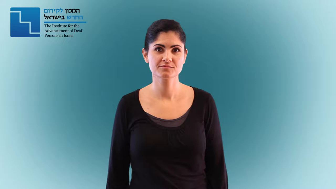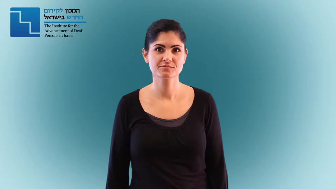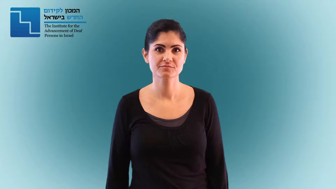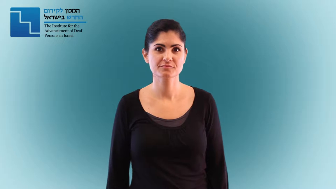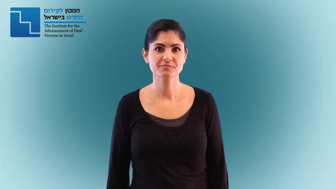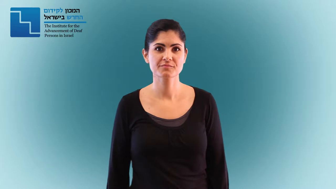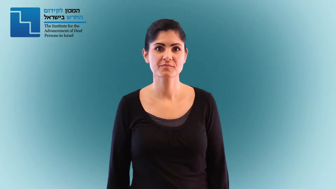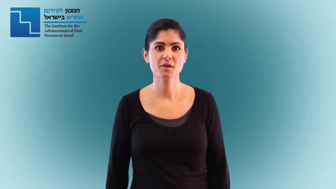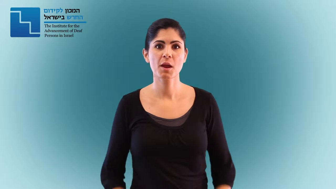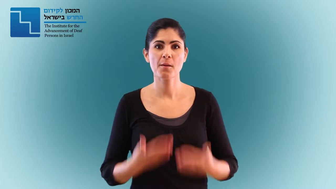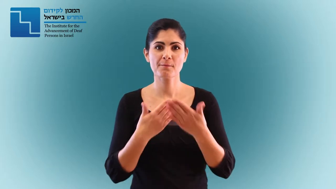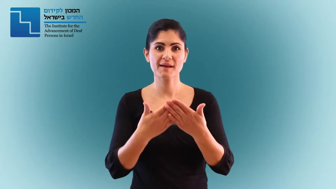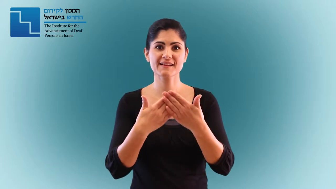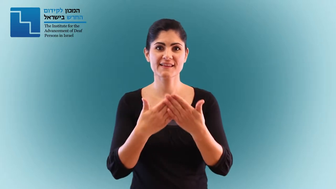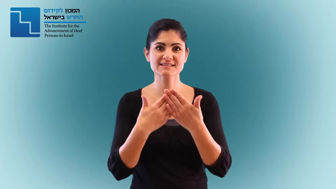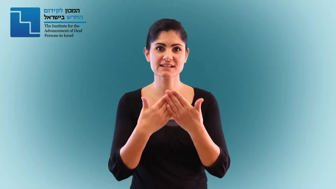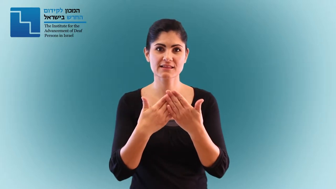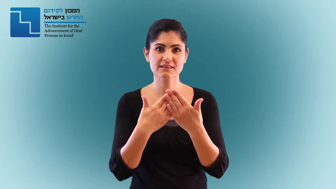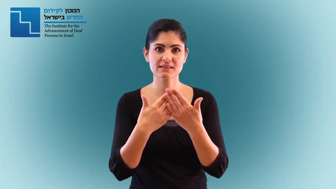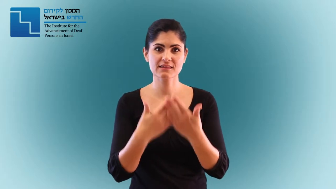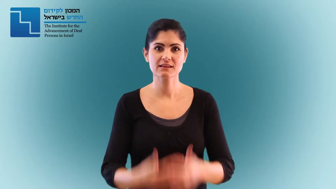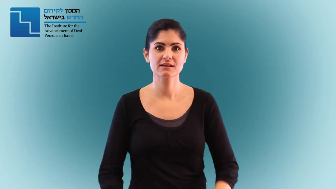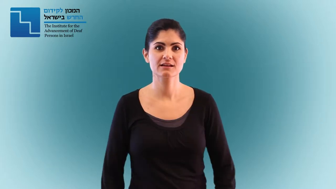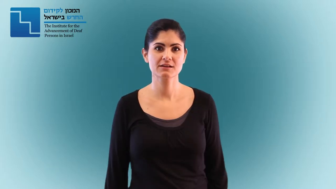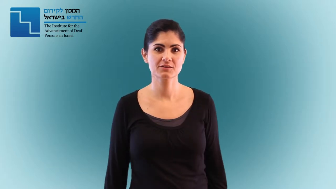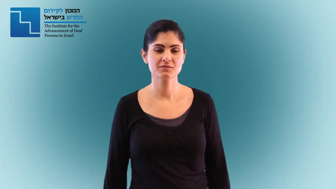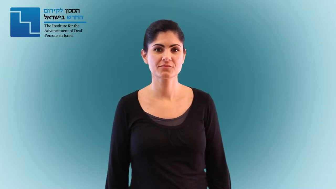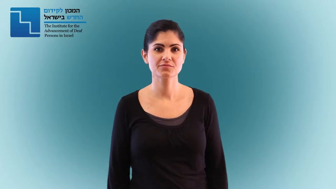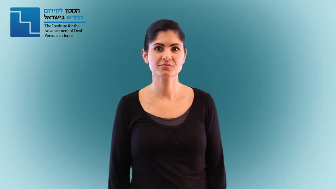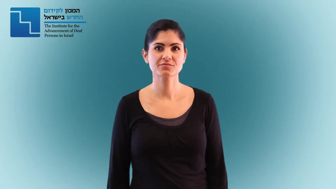בית כנסת